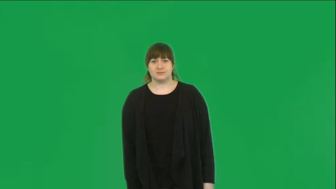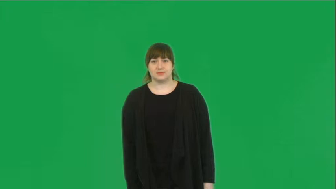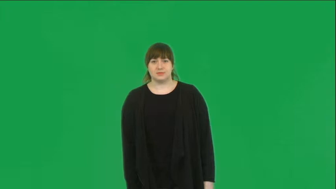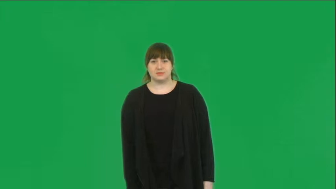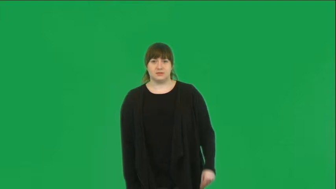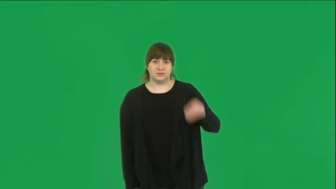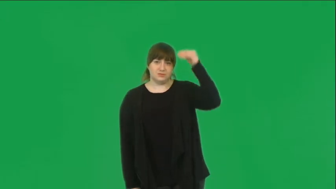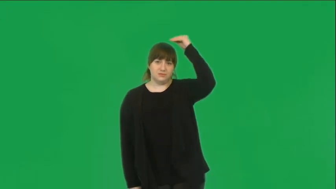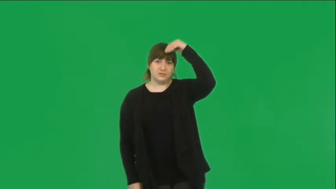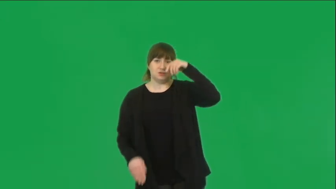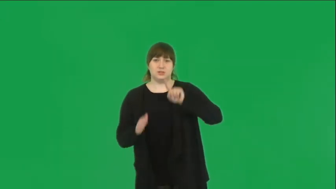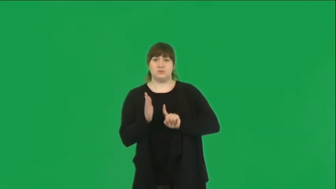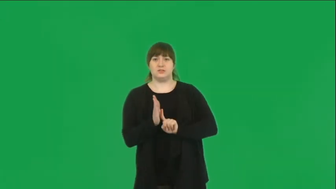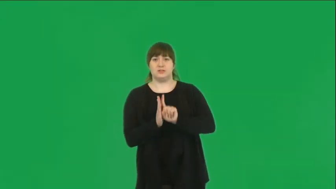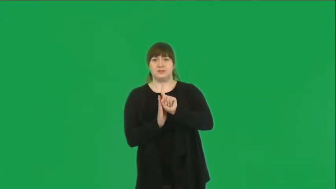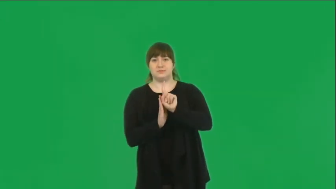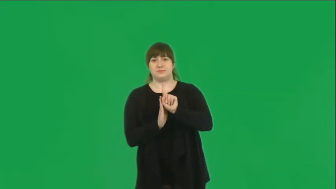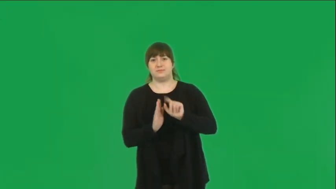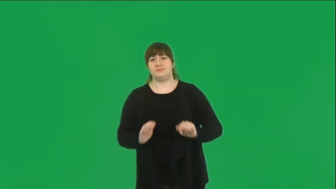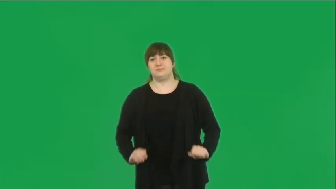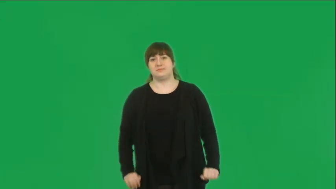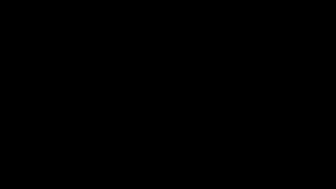wykształcenie